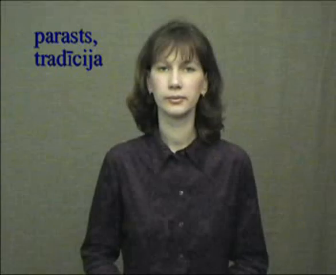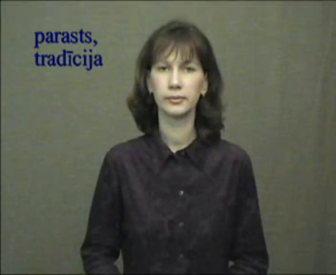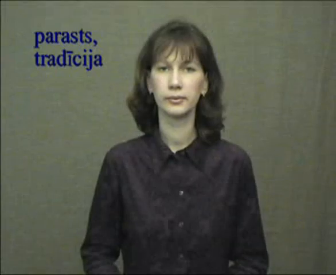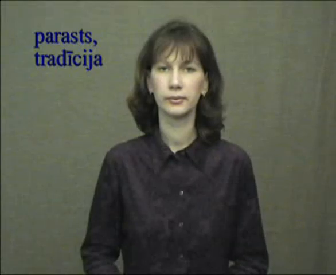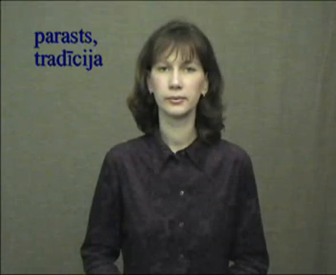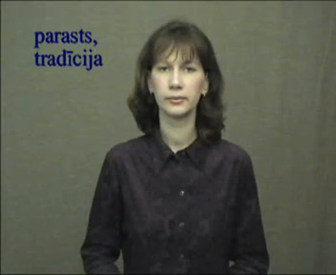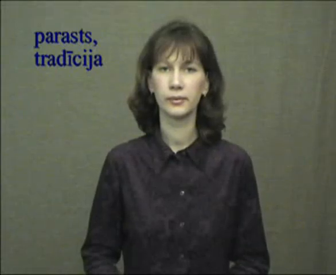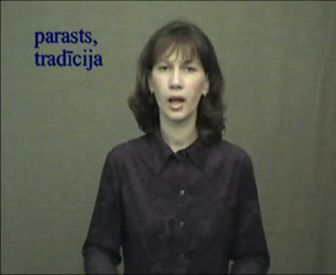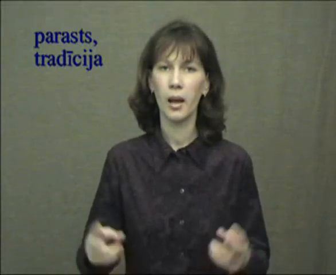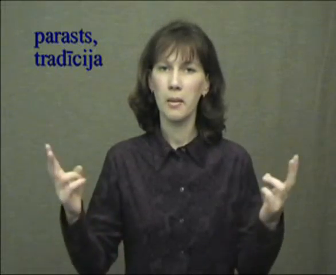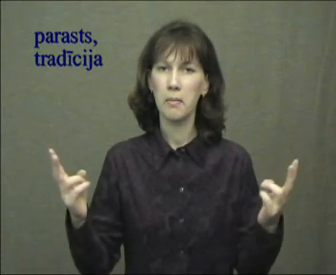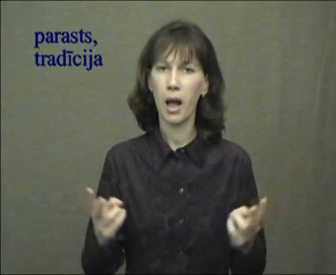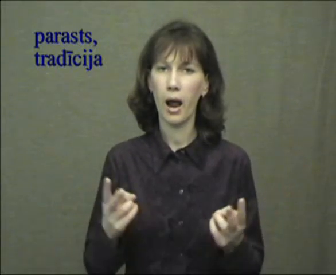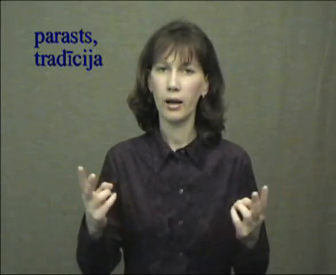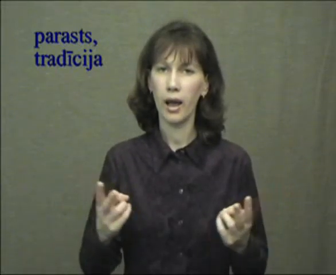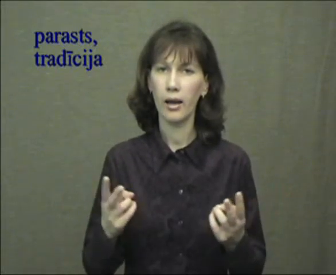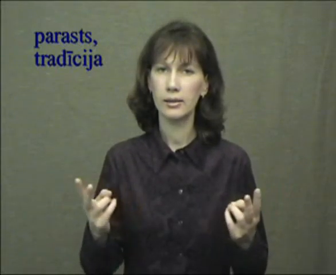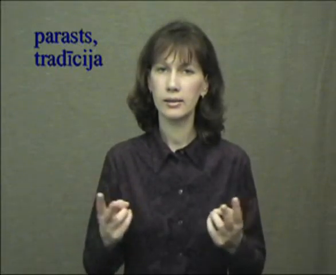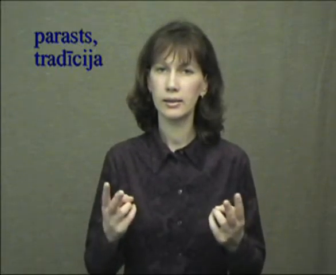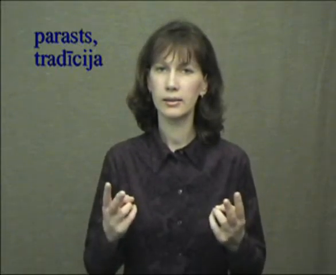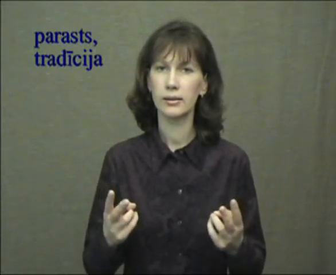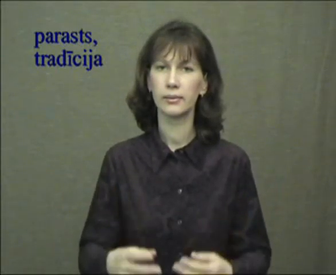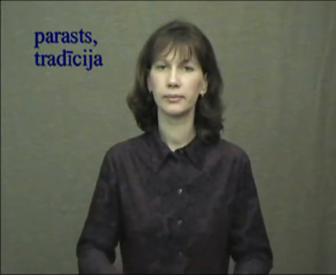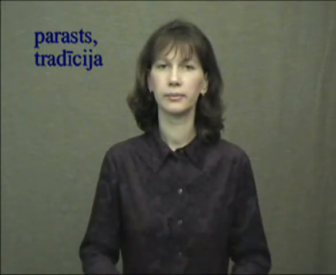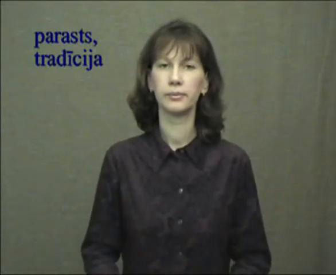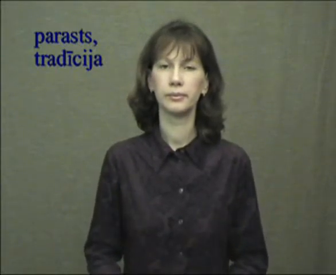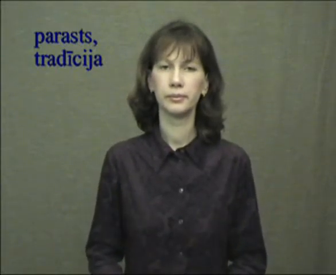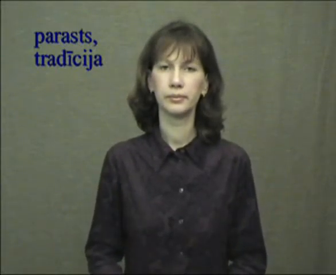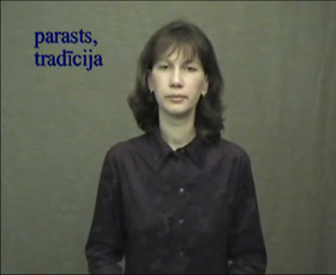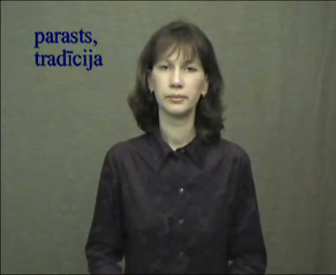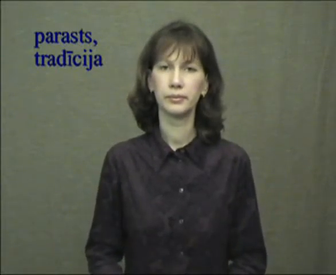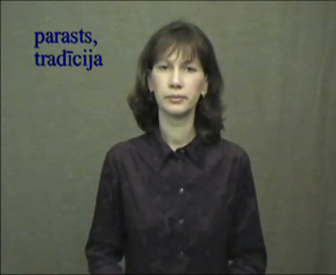parasts